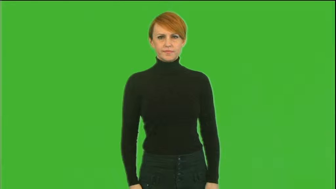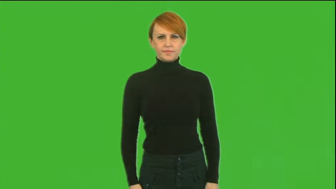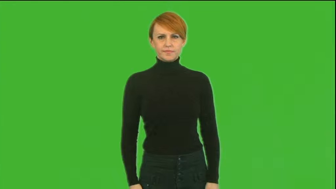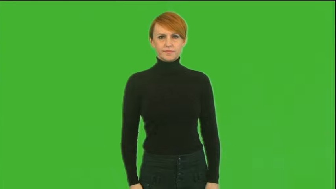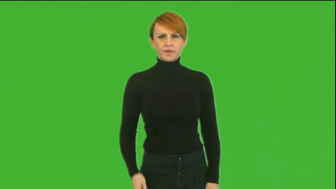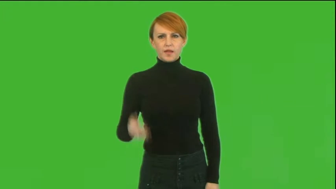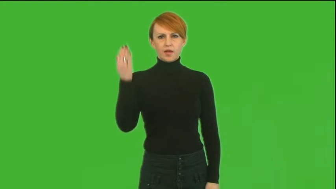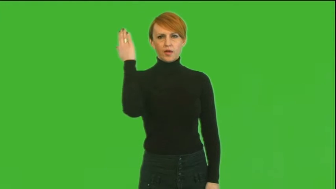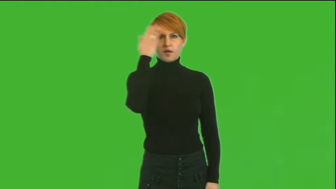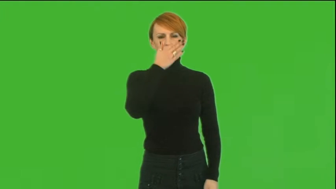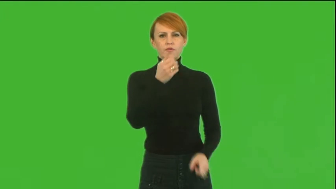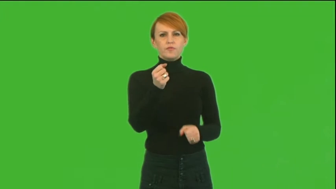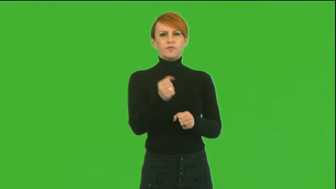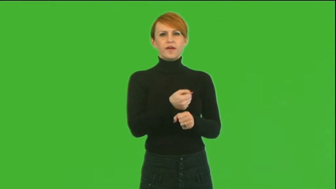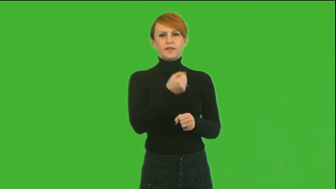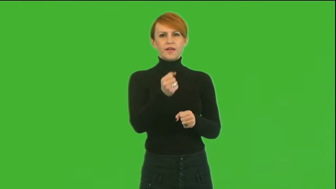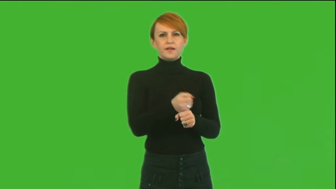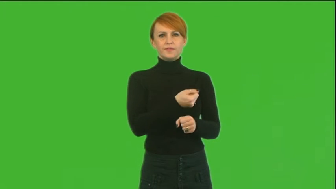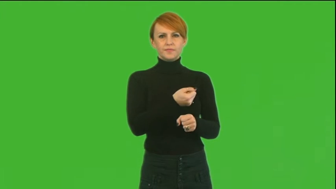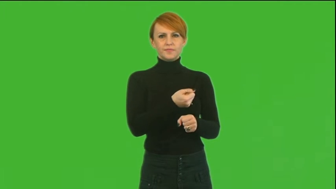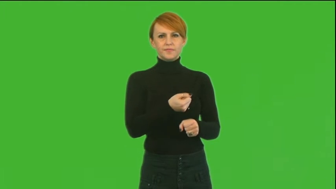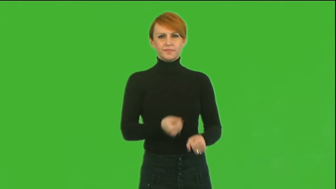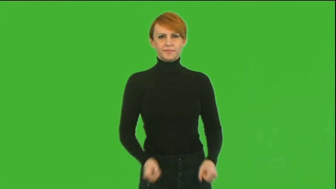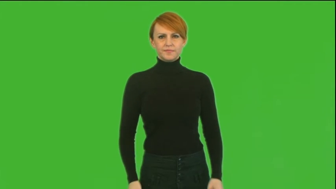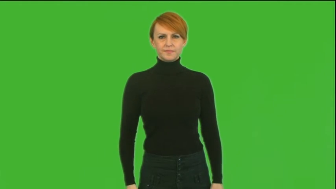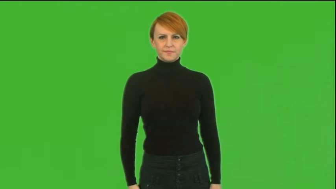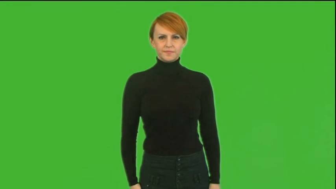węgiel